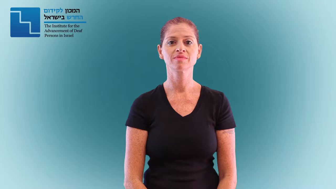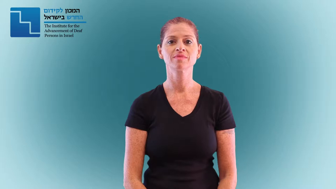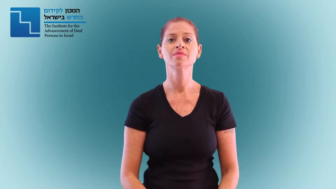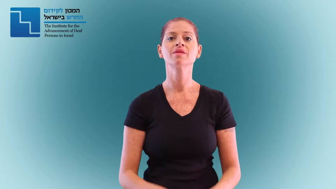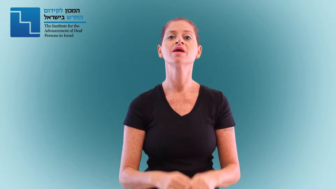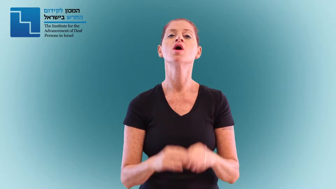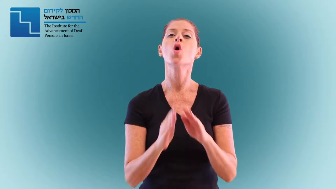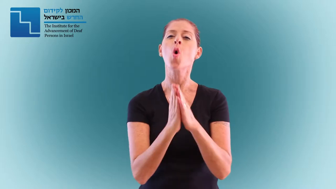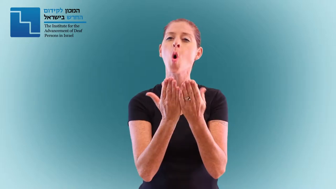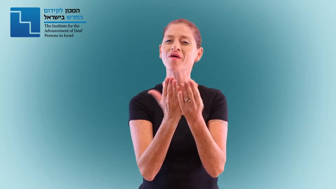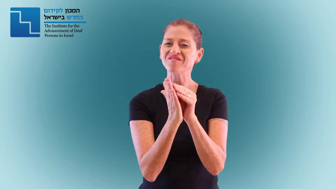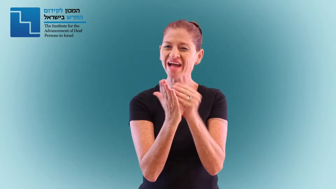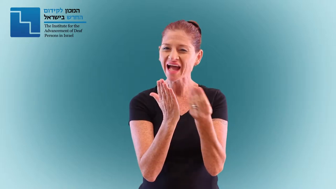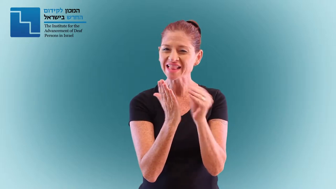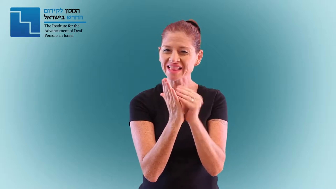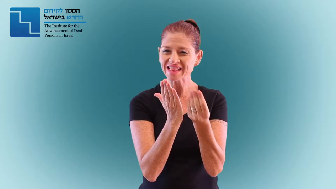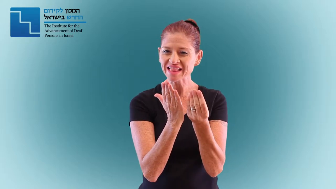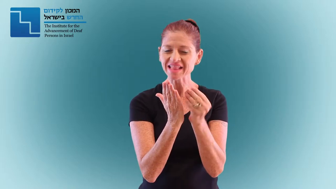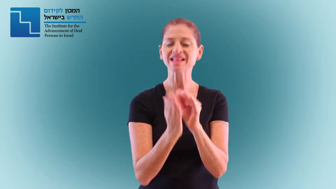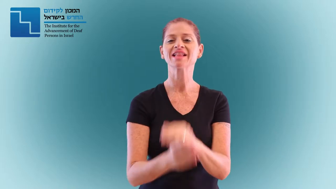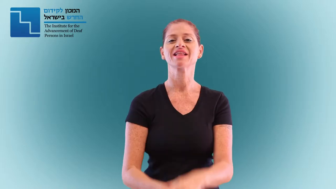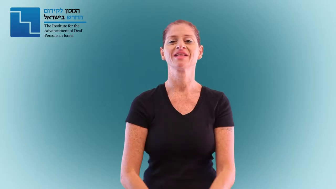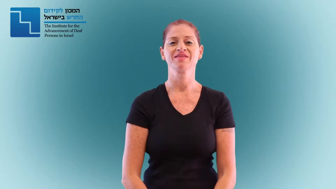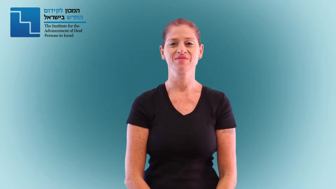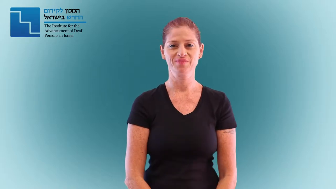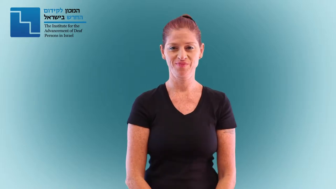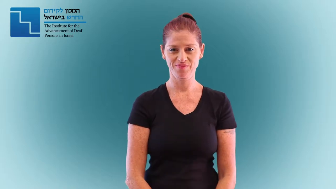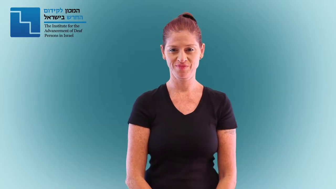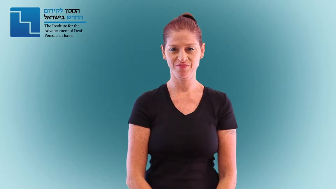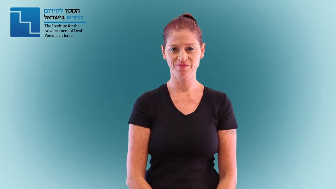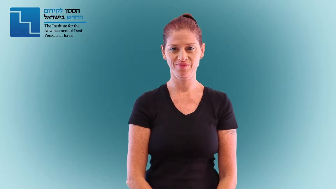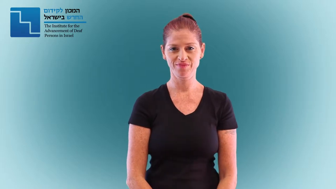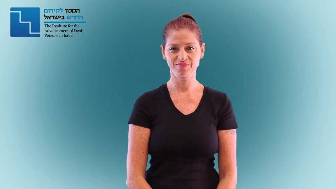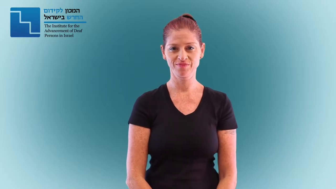חוברת